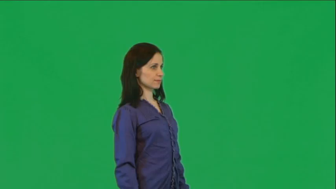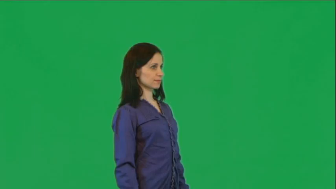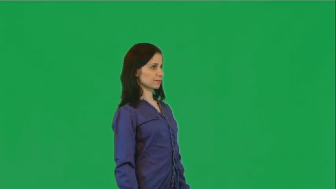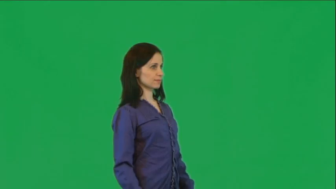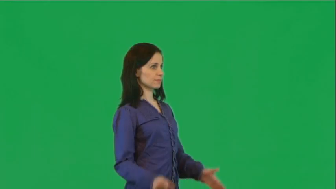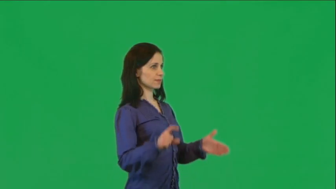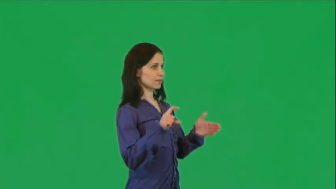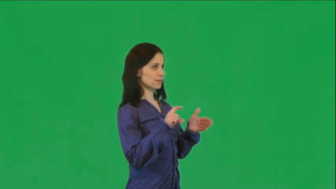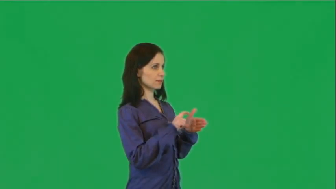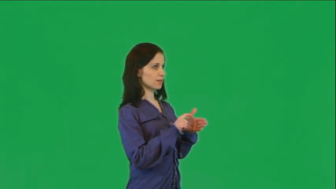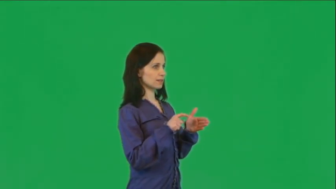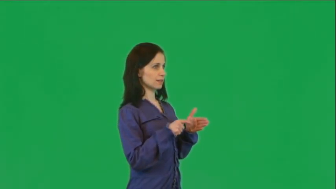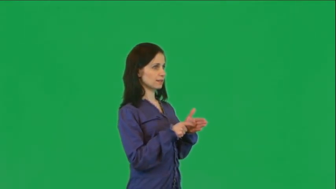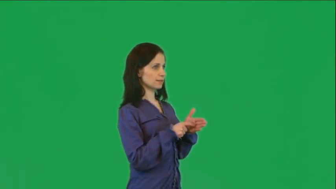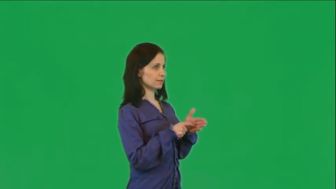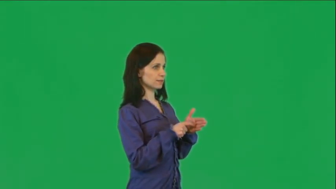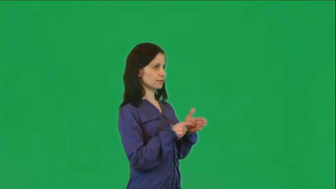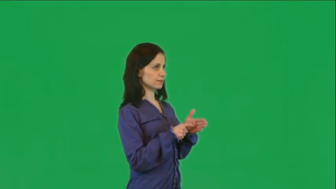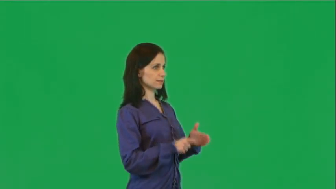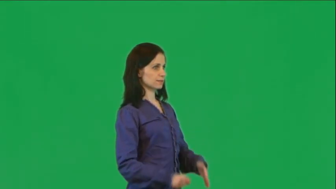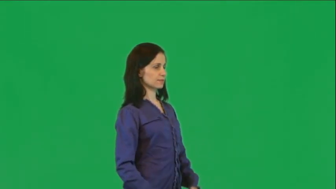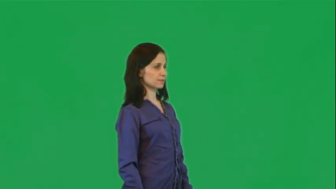kwadrat